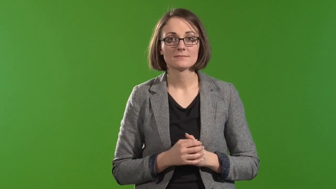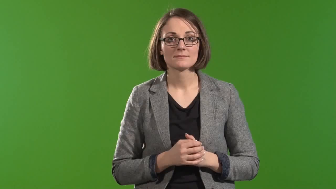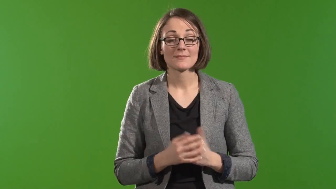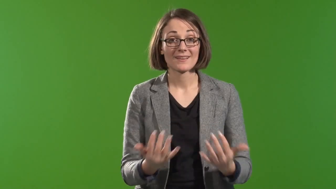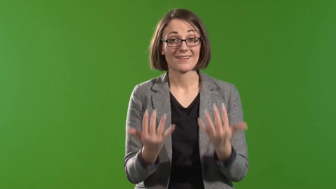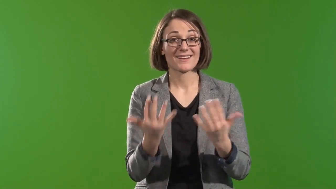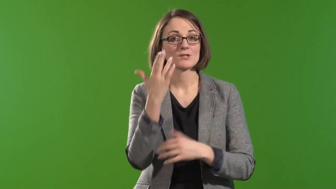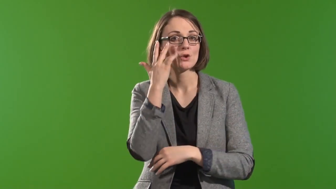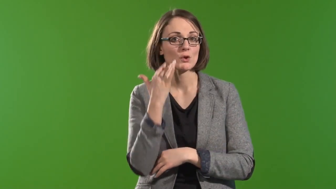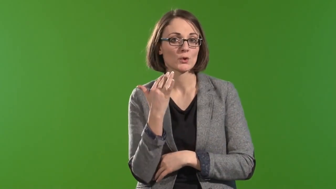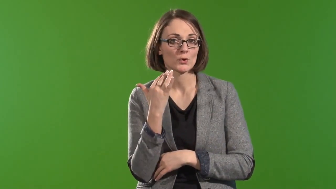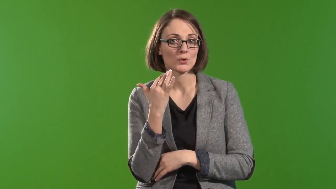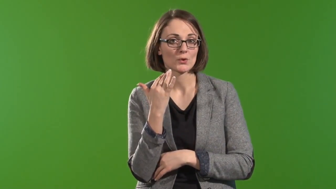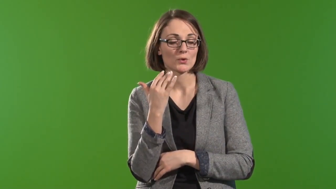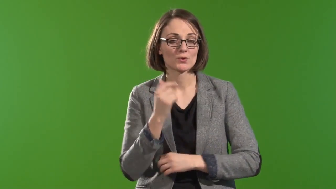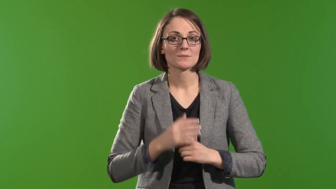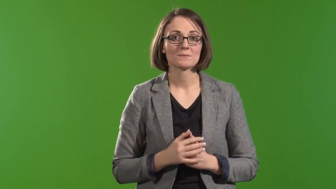Graslaukur